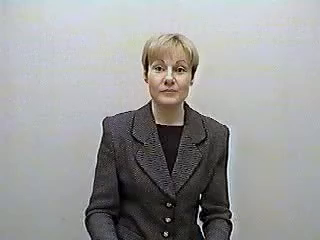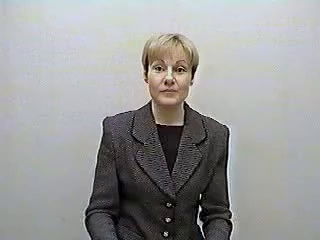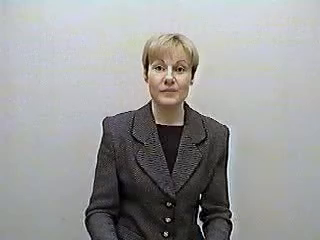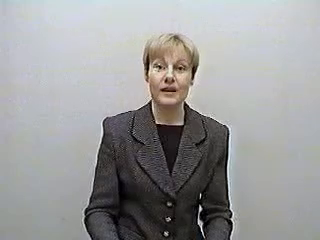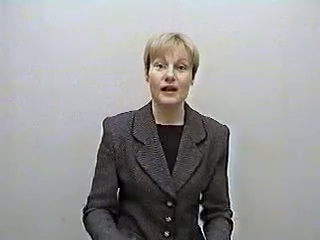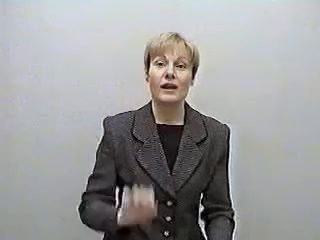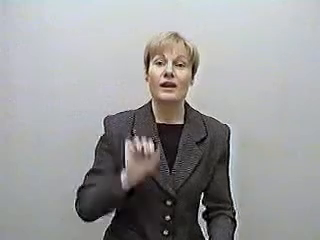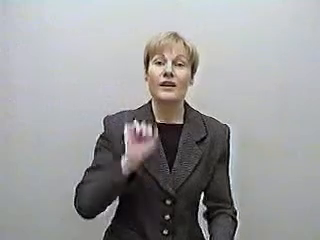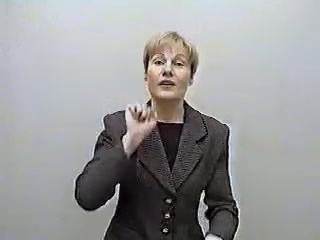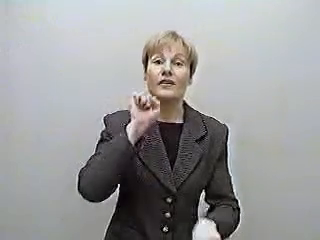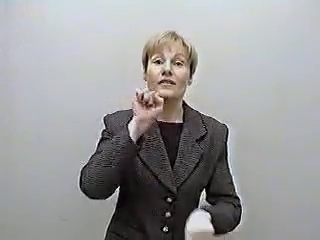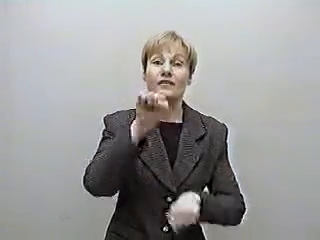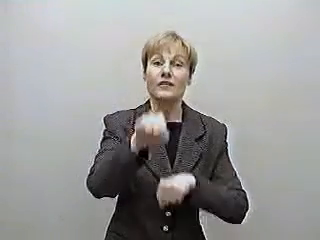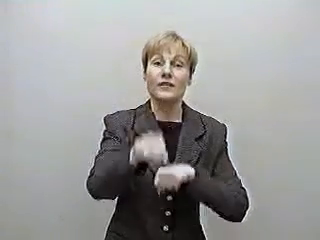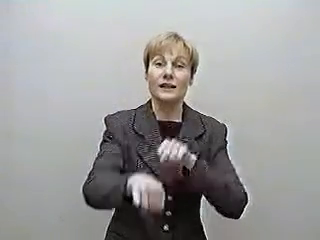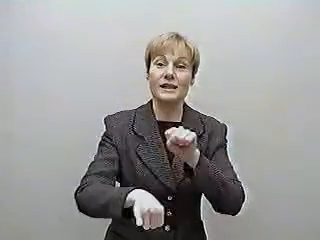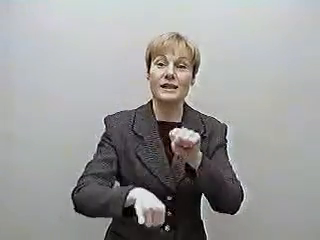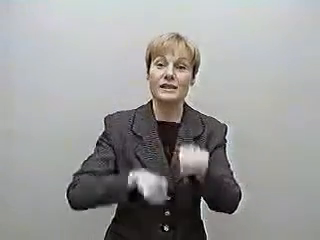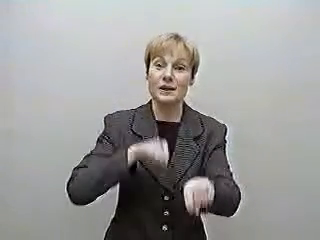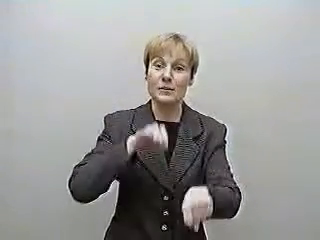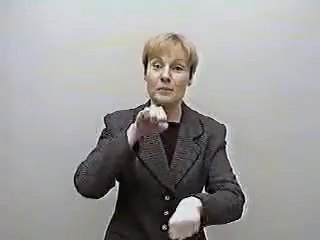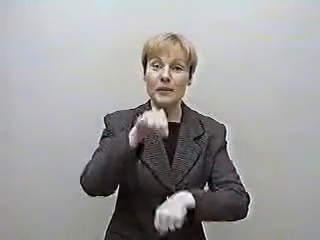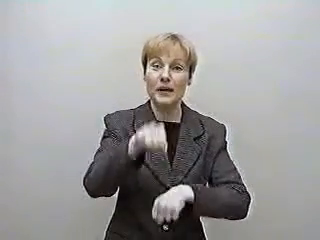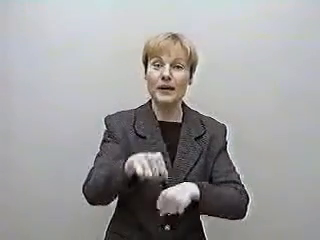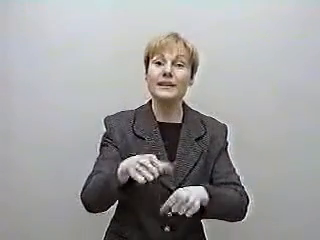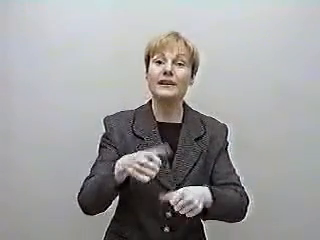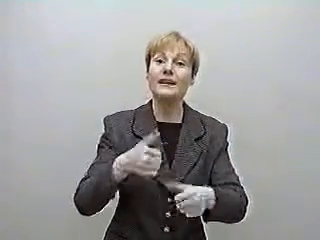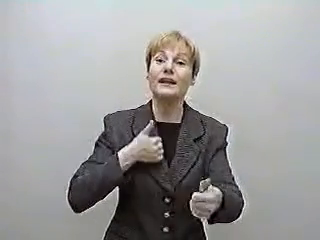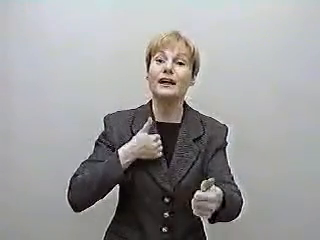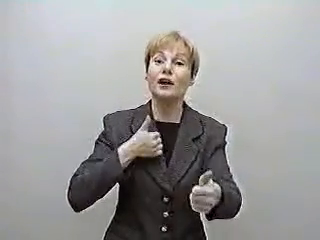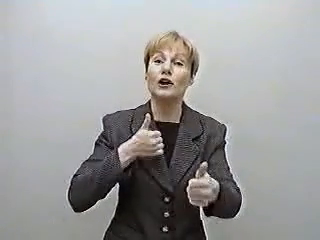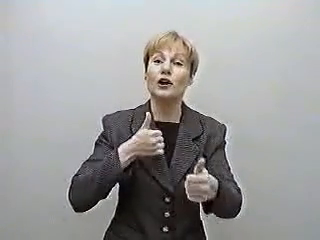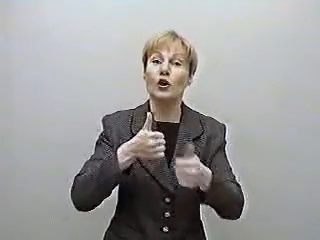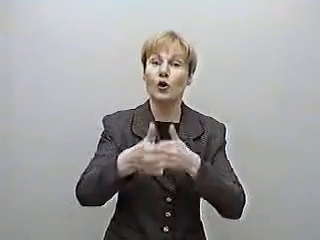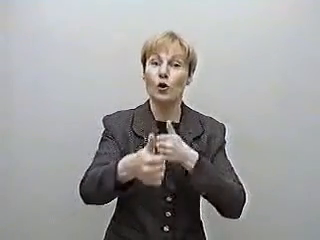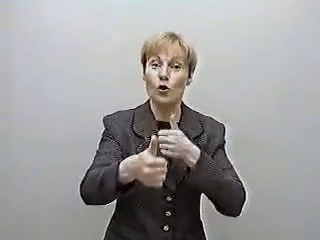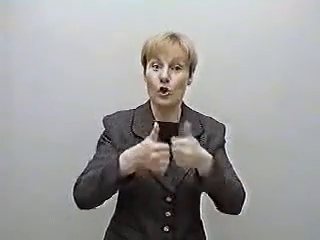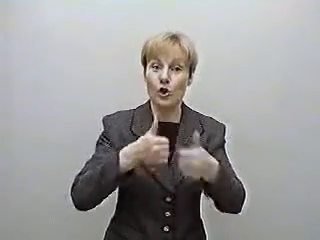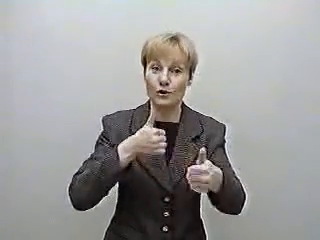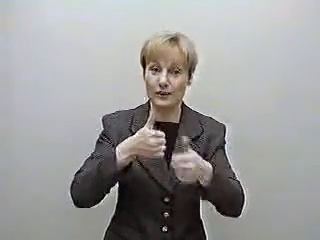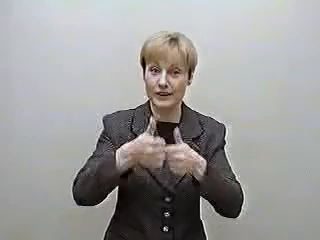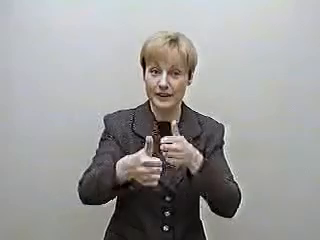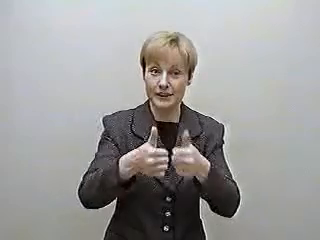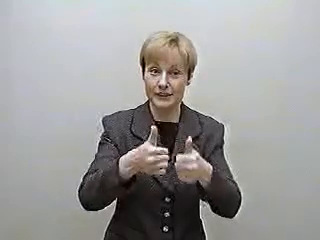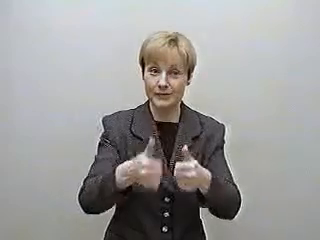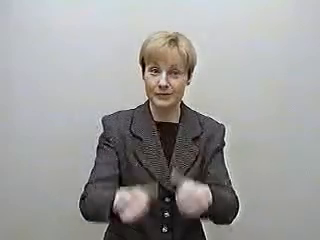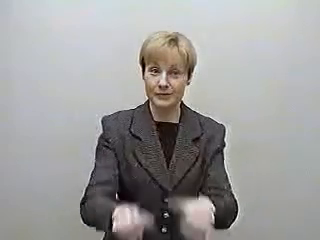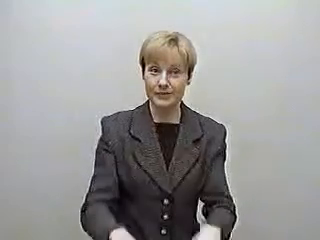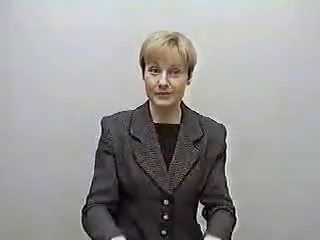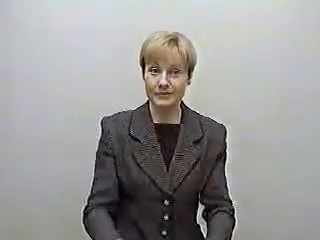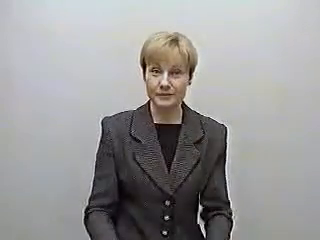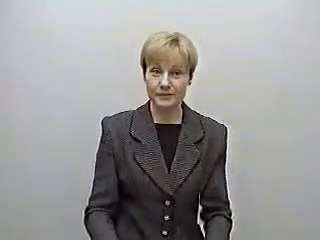велосипедные гонки